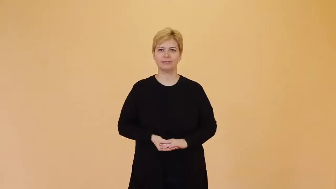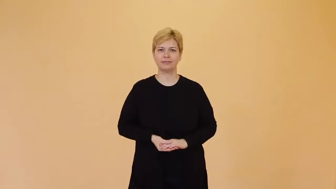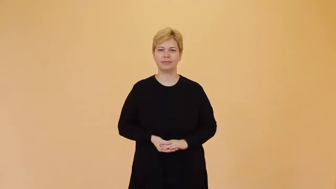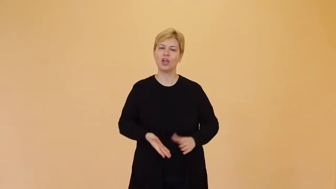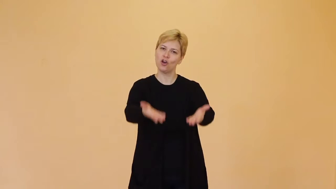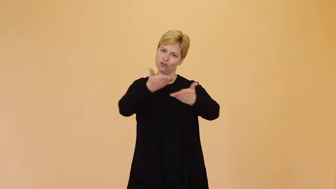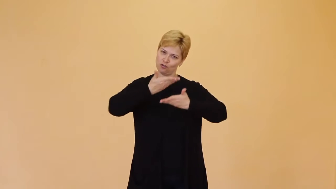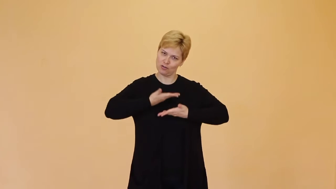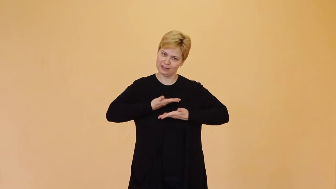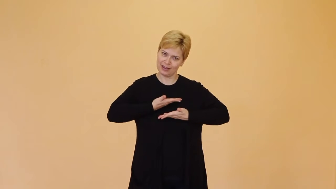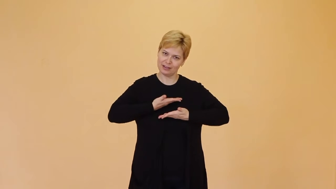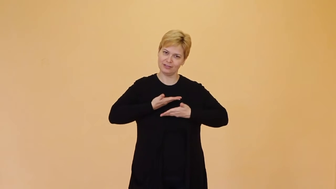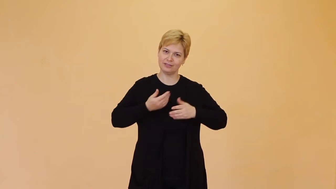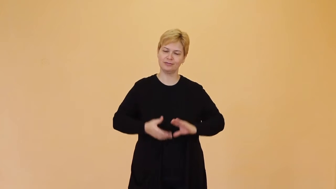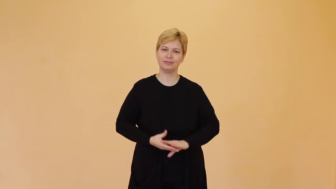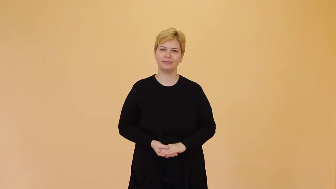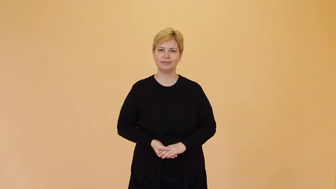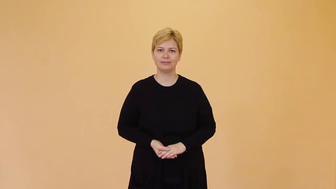dostať